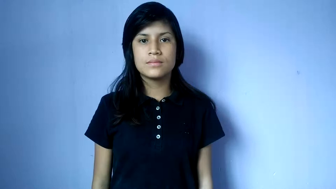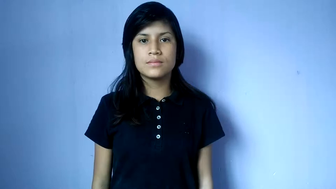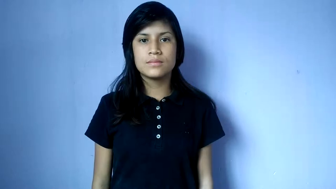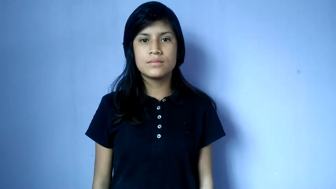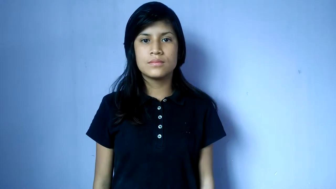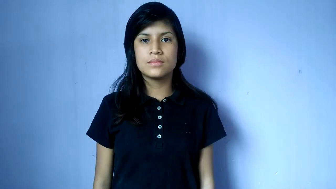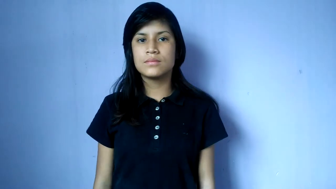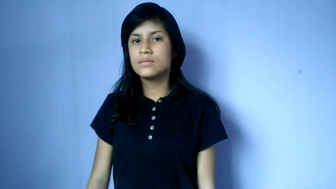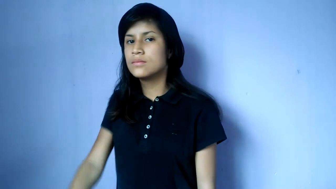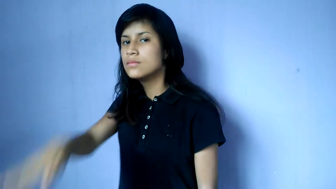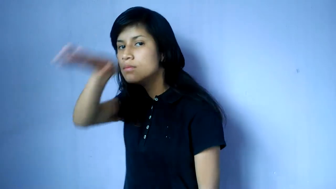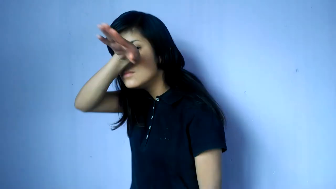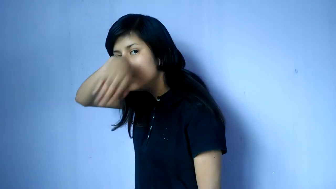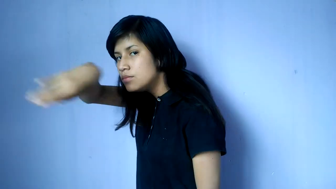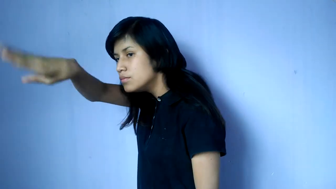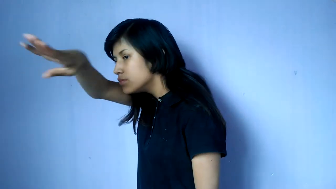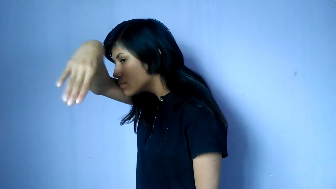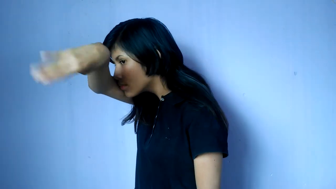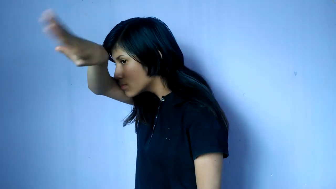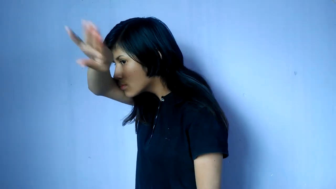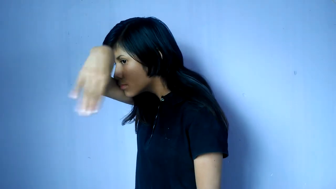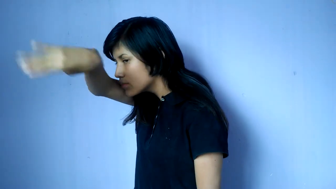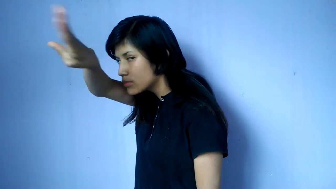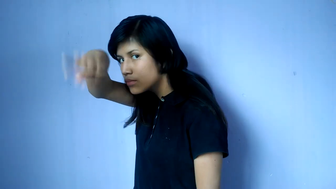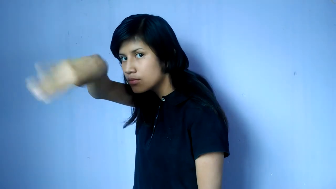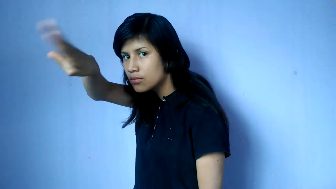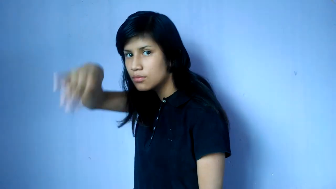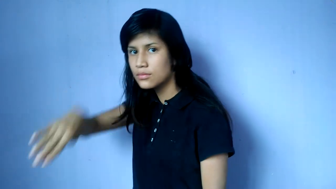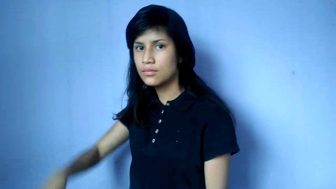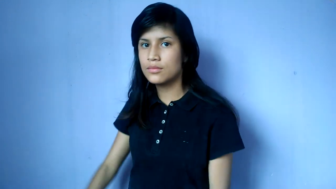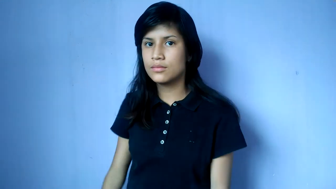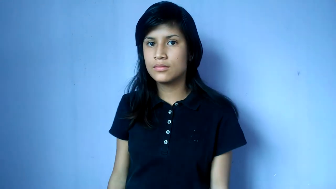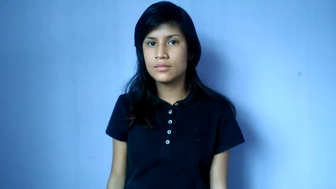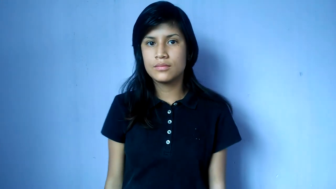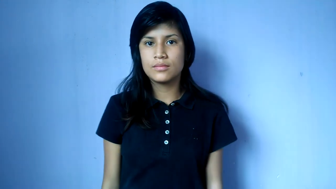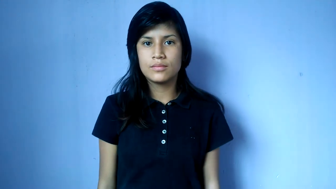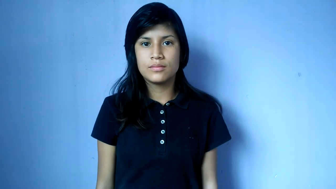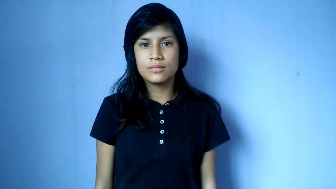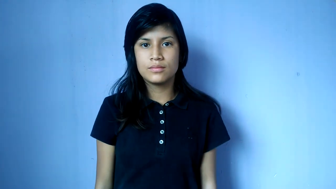ELEFANTE